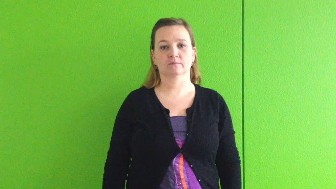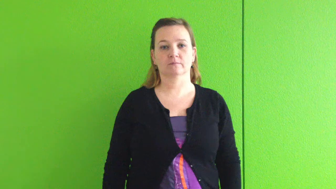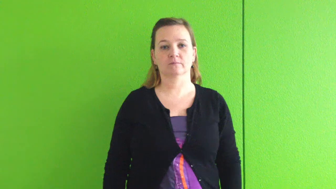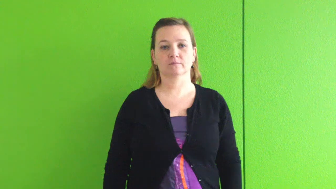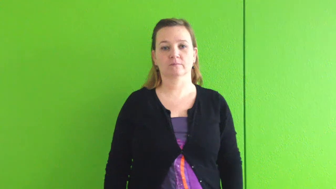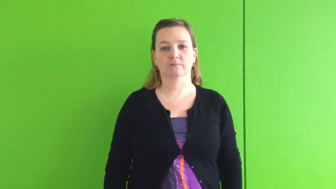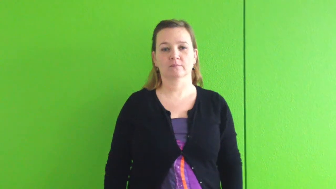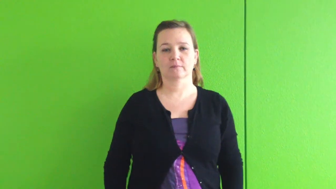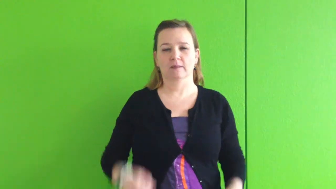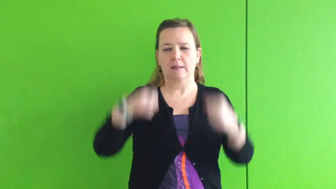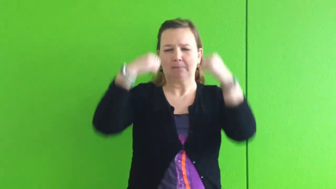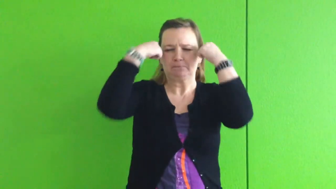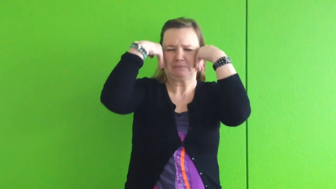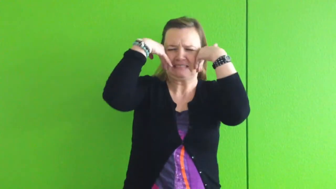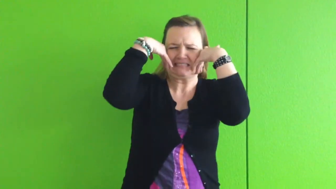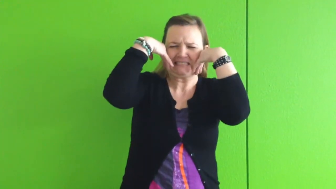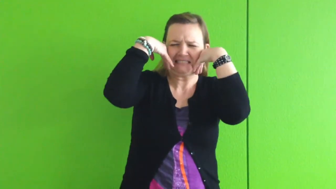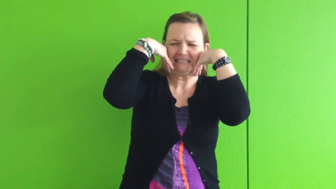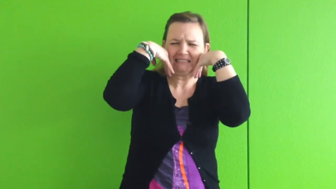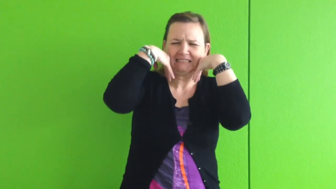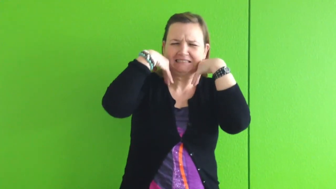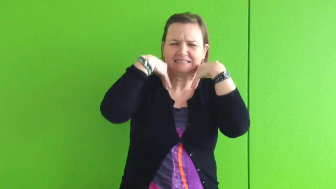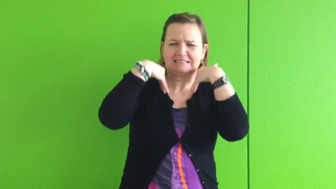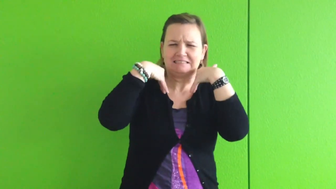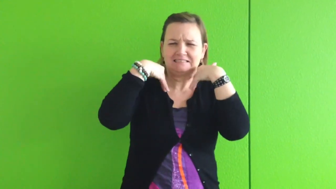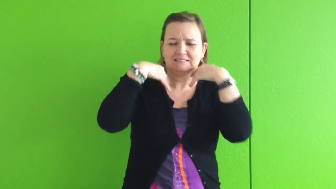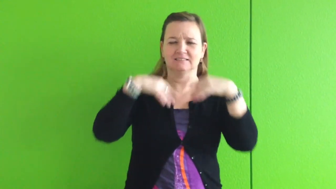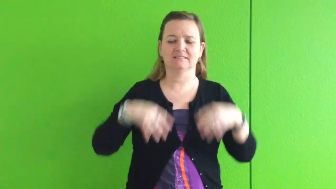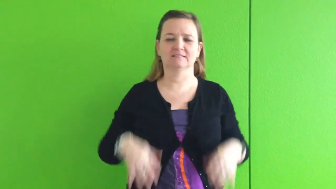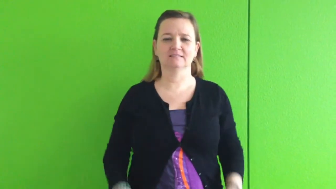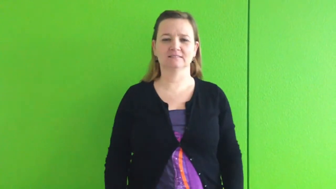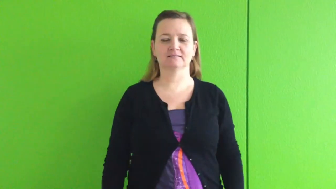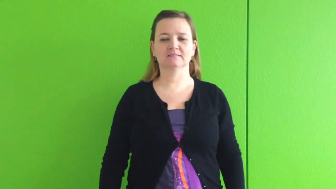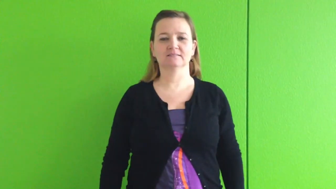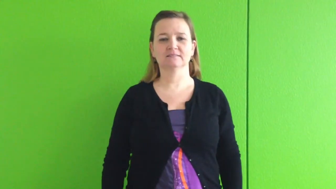Svitna